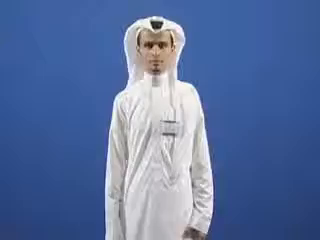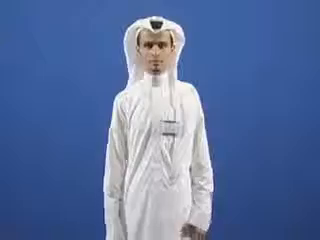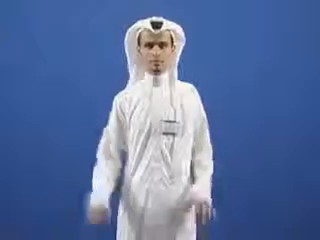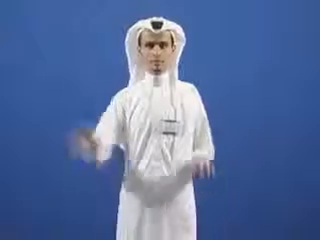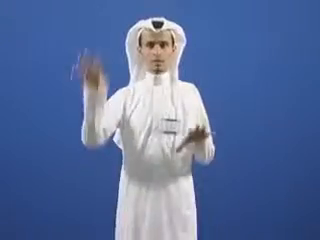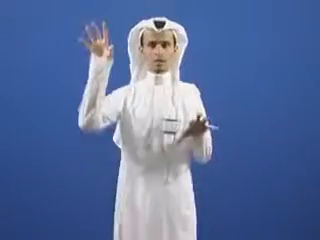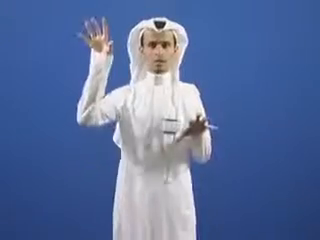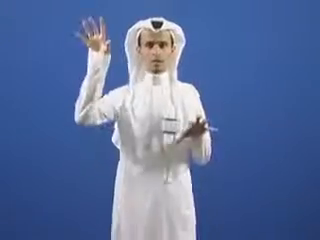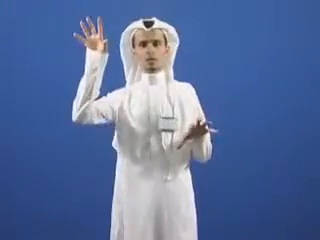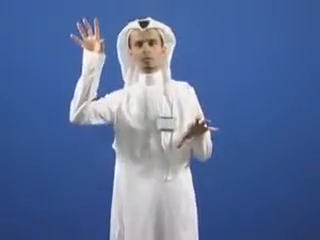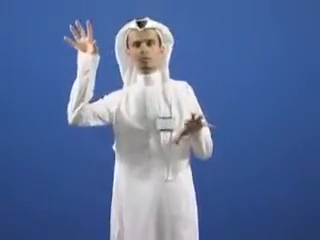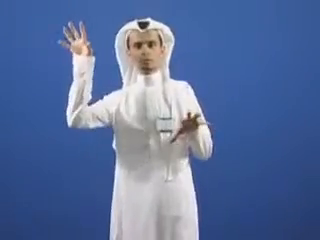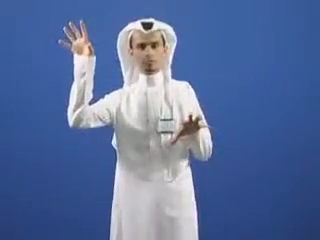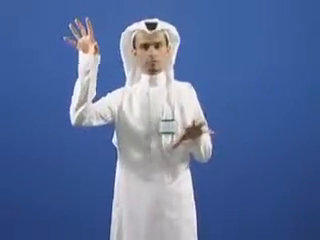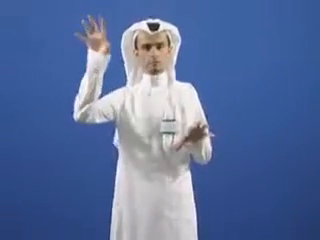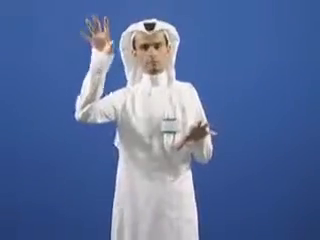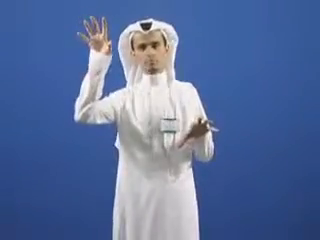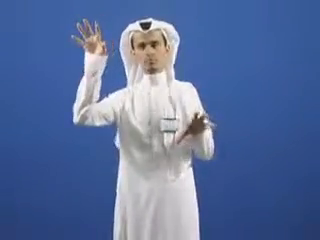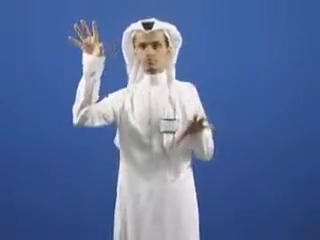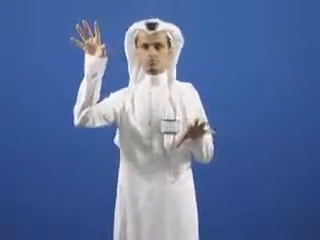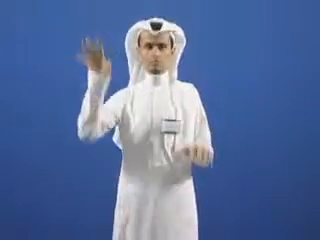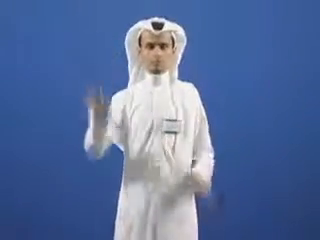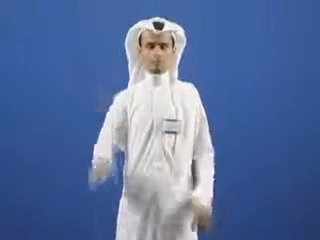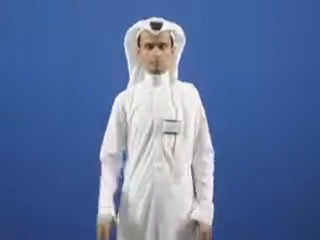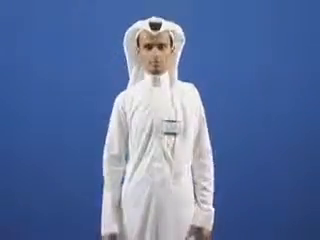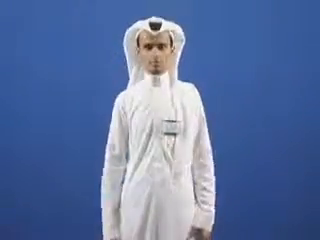دب